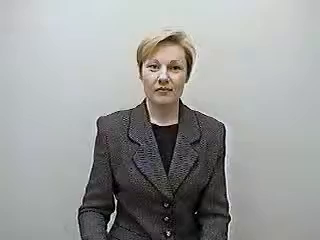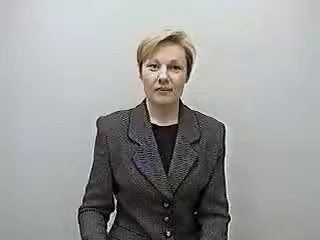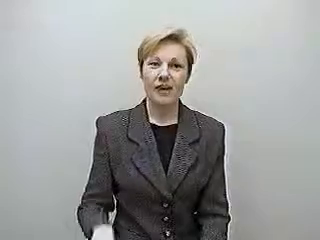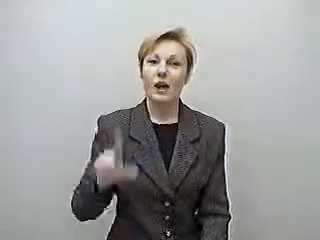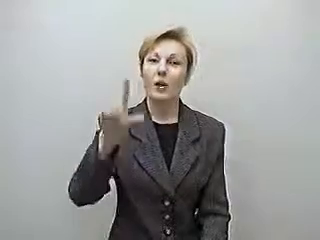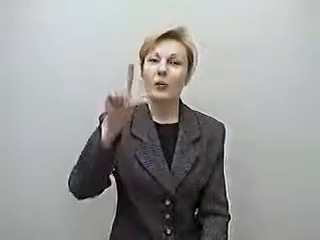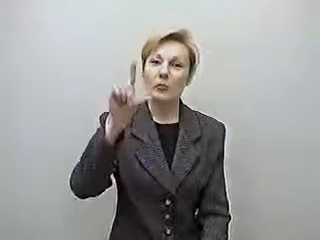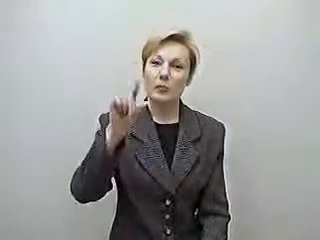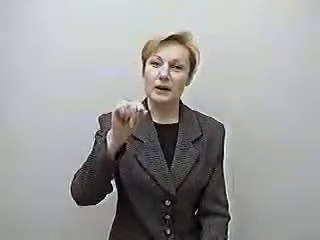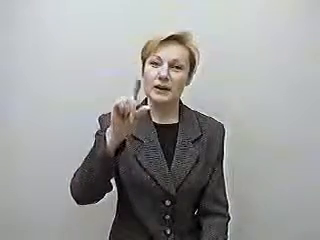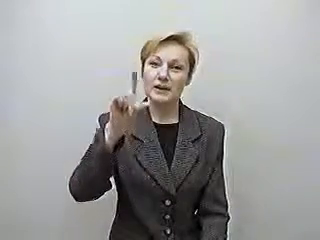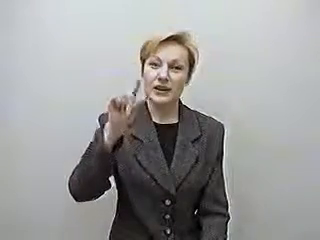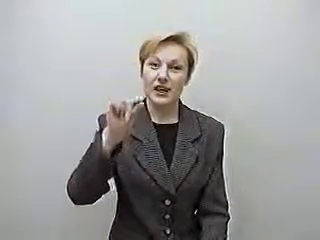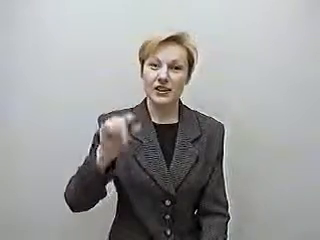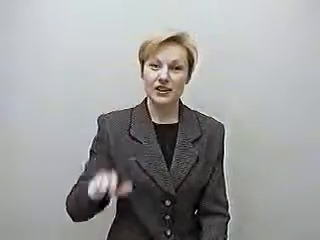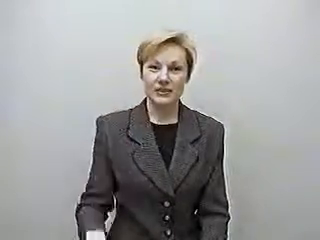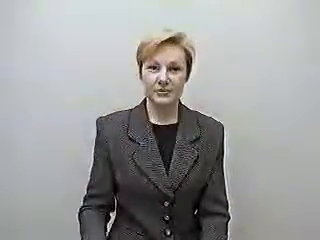понедельник